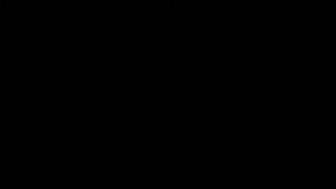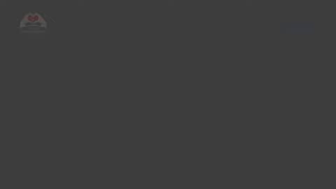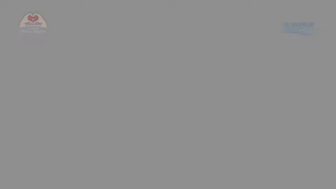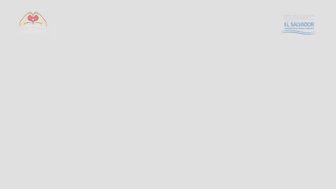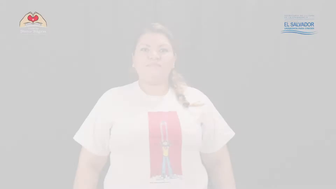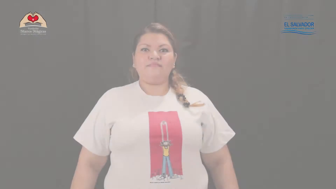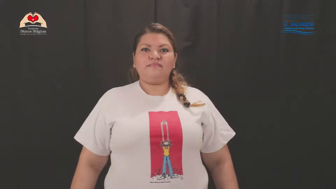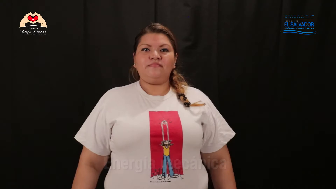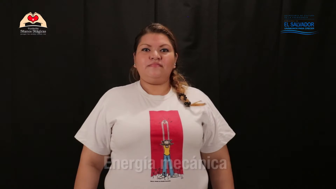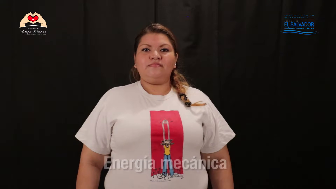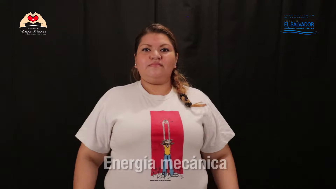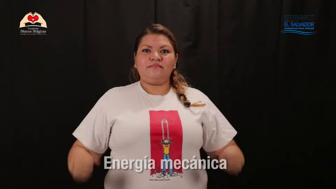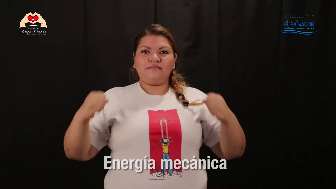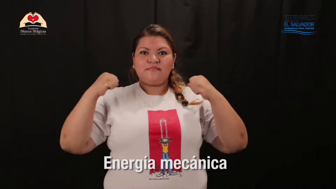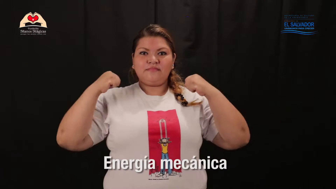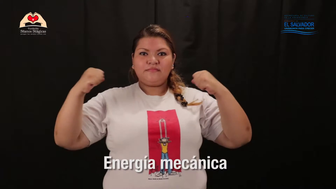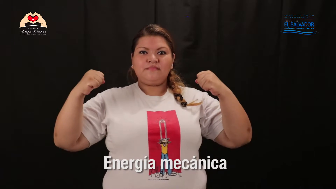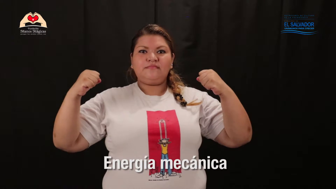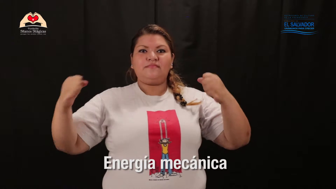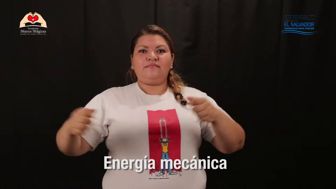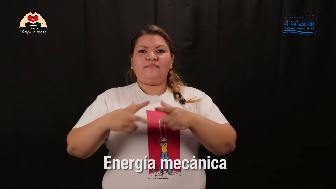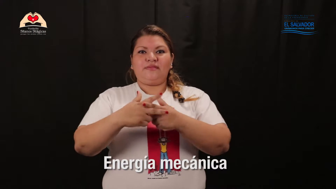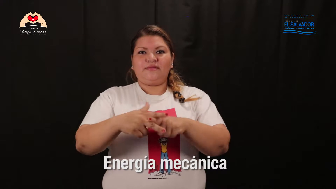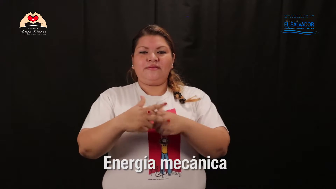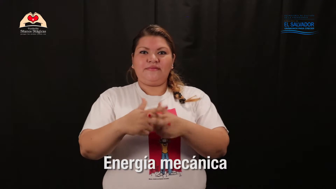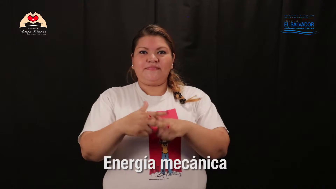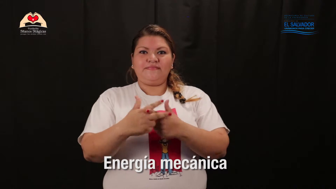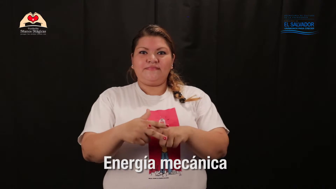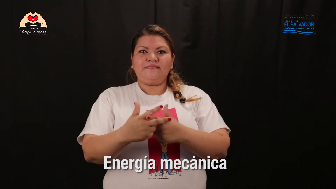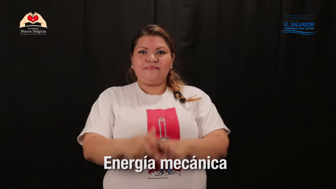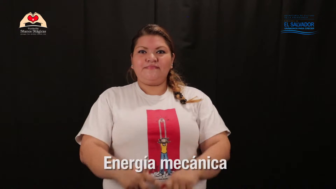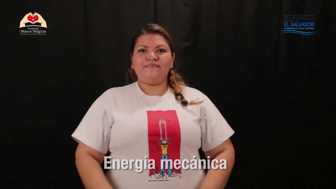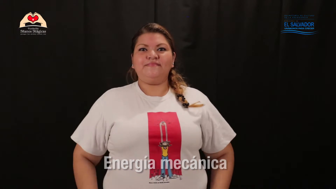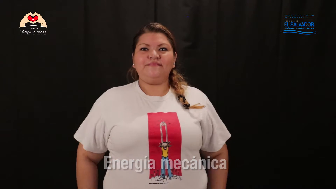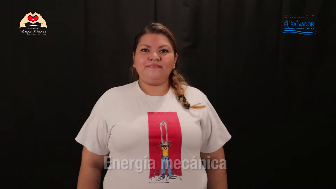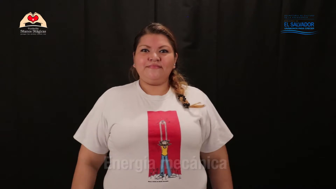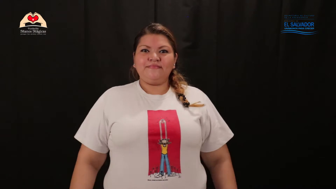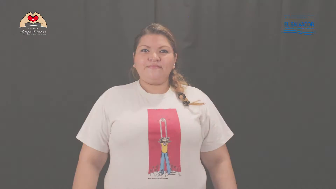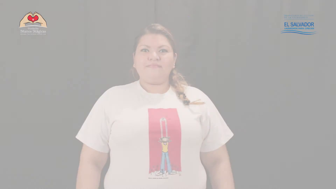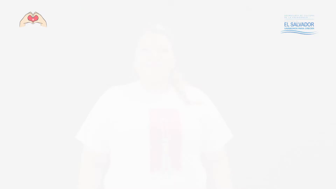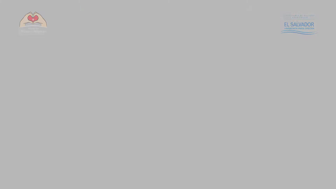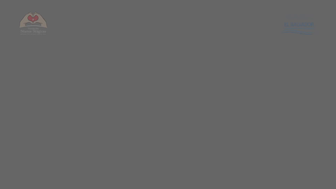Energia mecanica